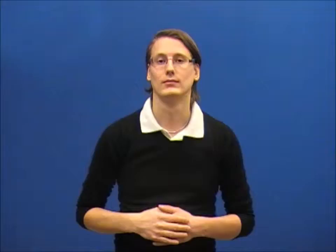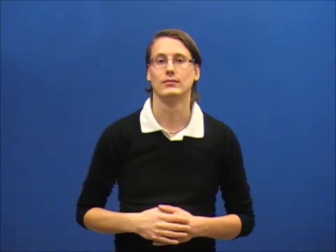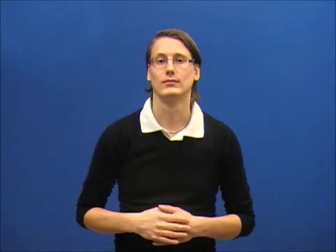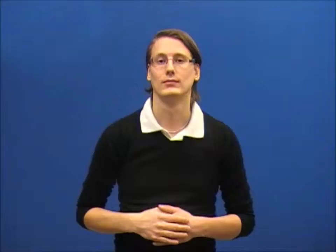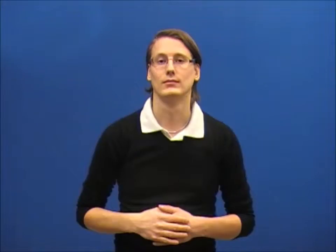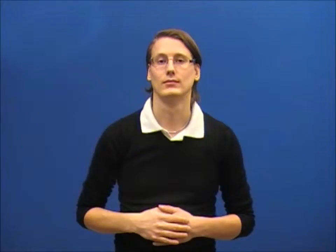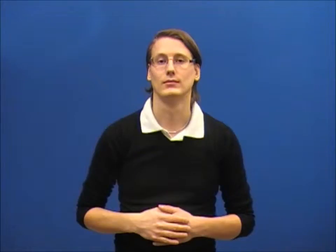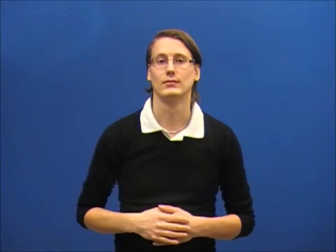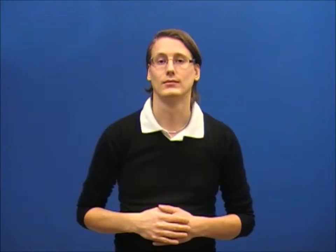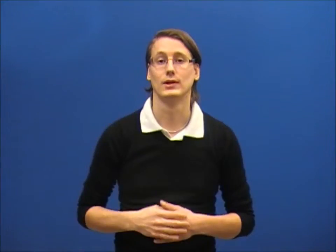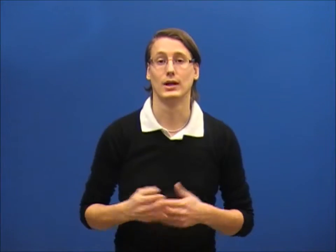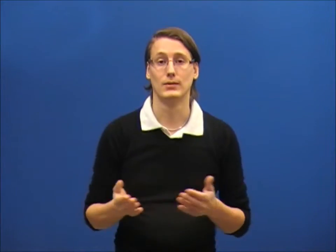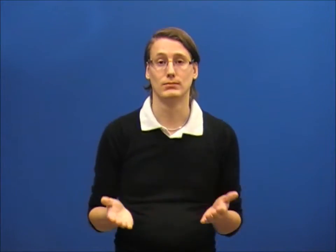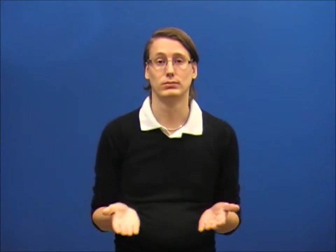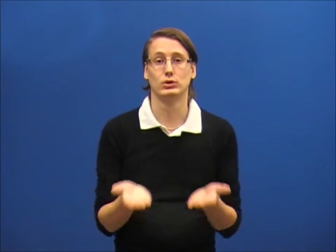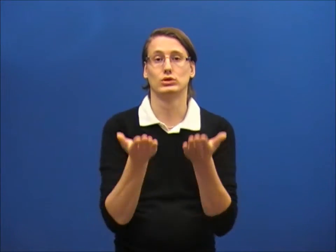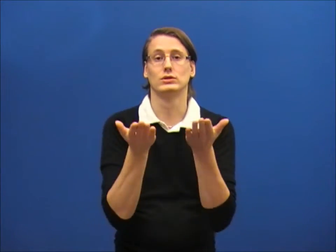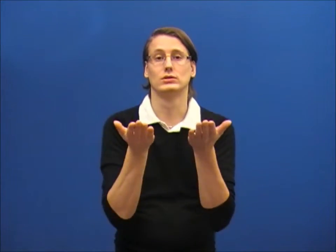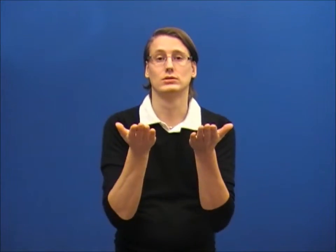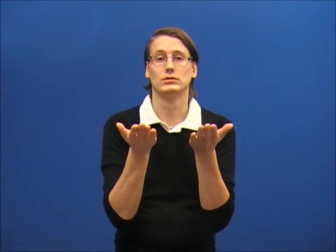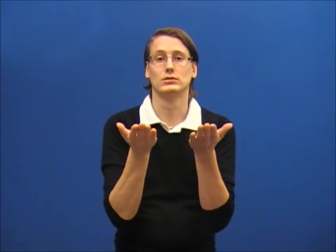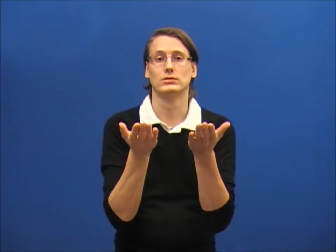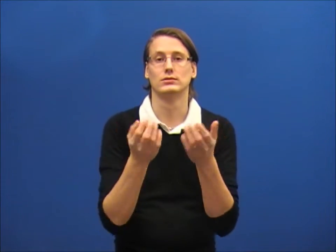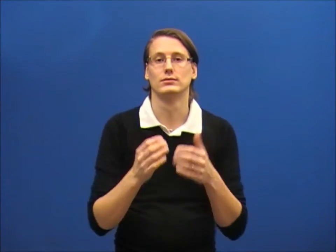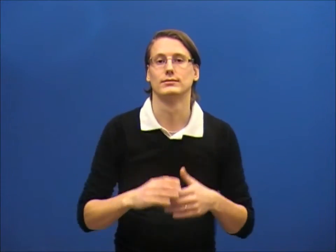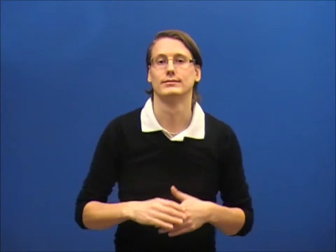IMORSE